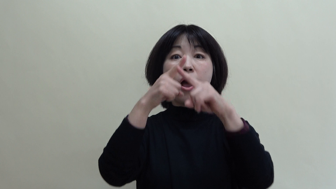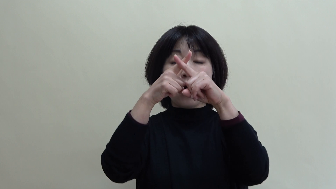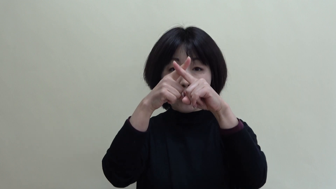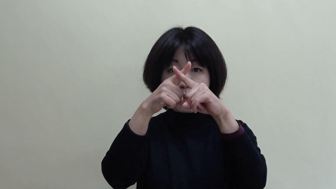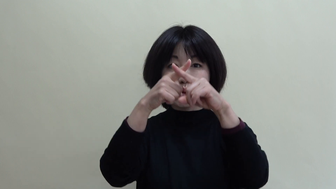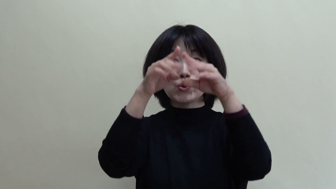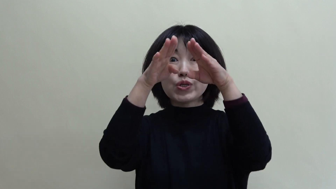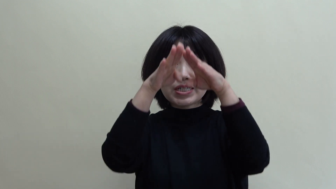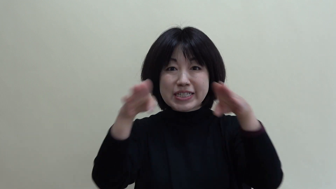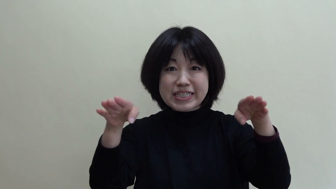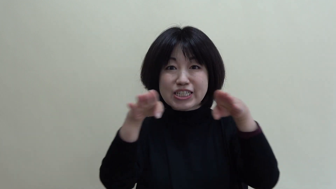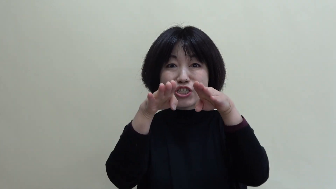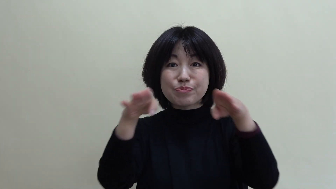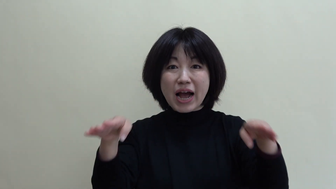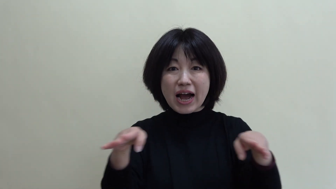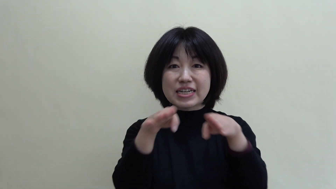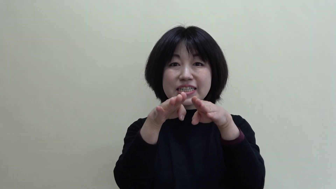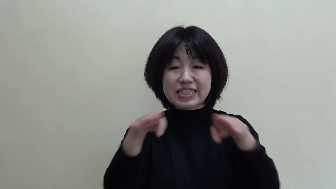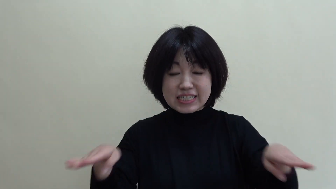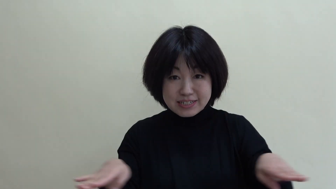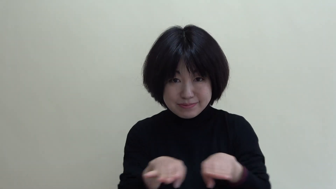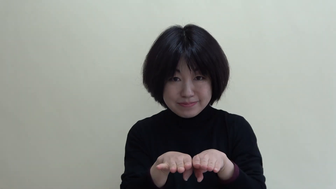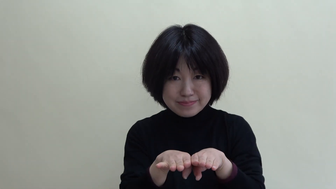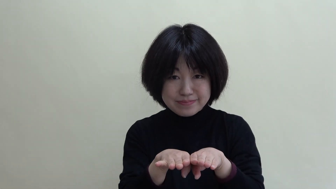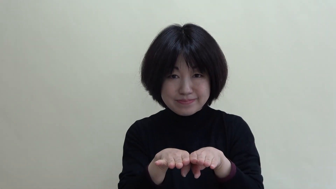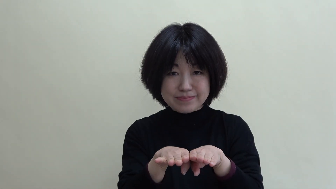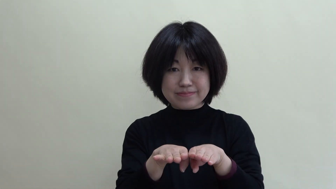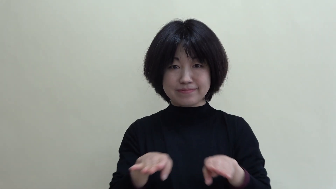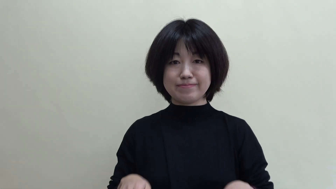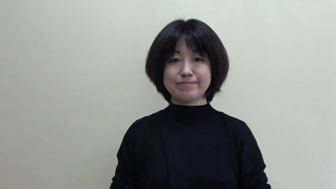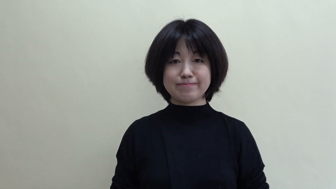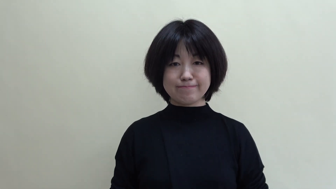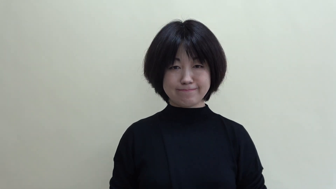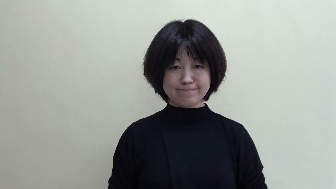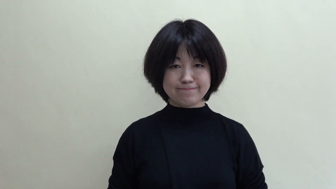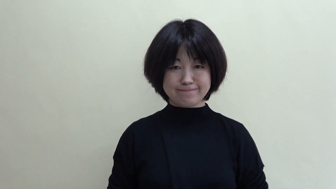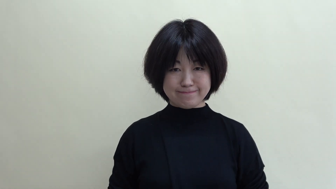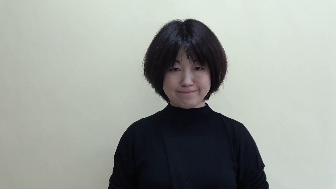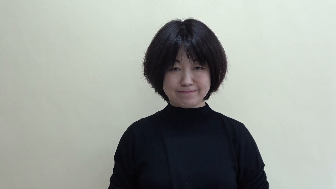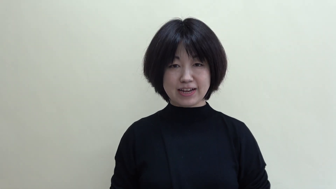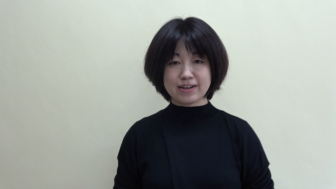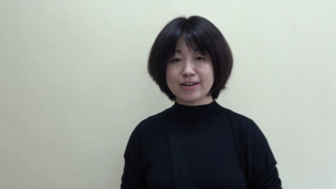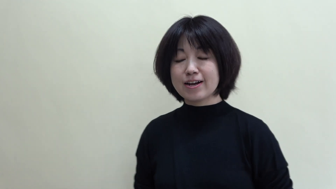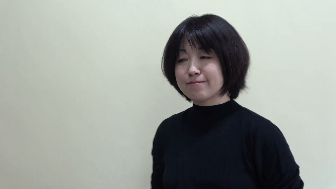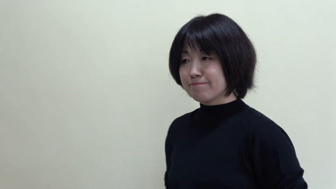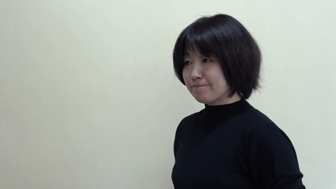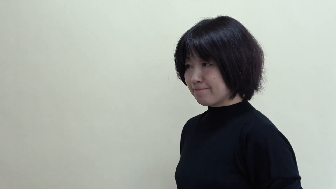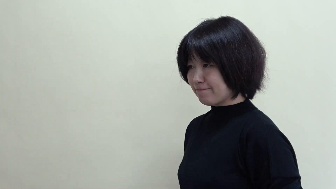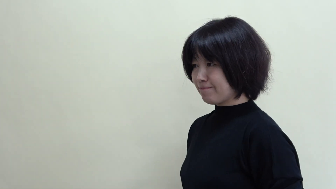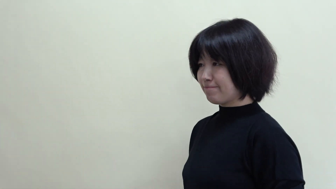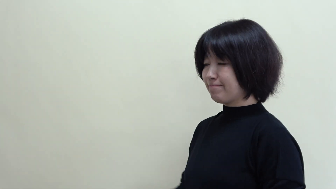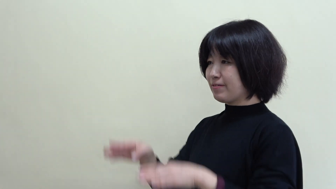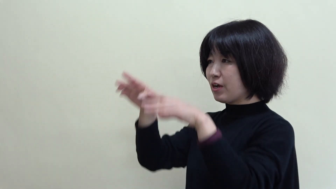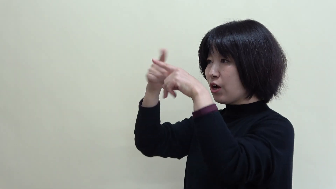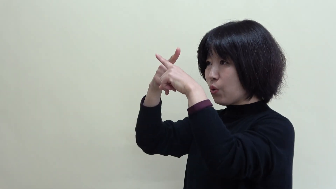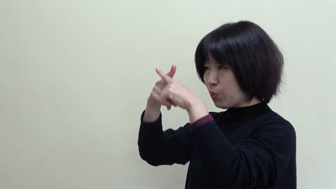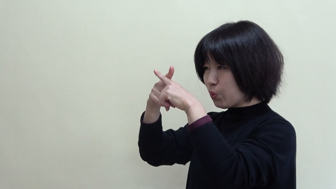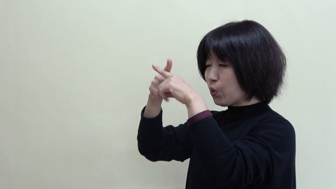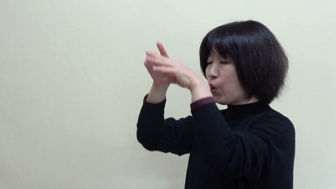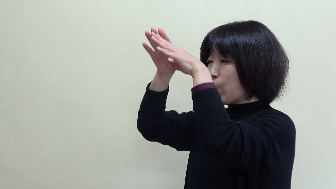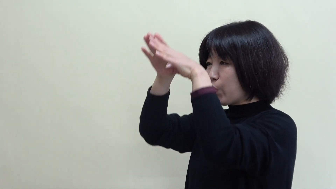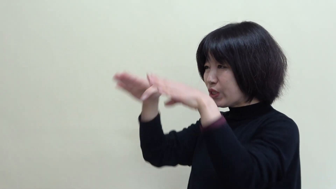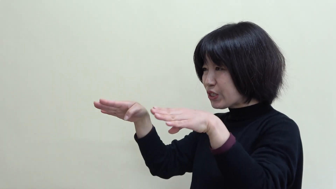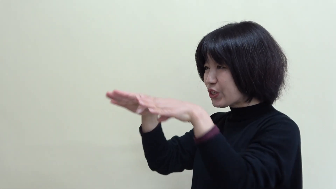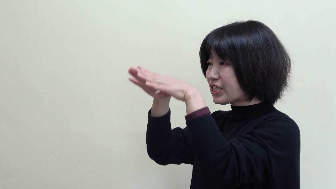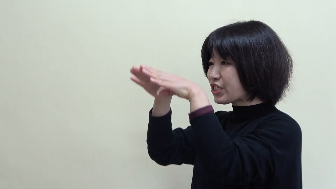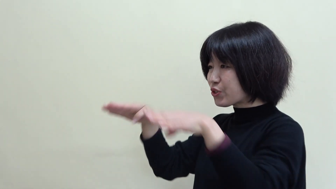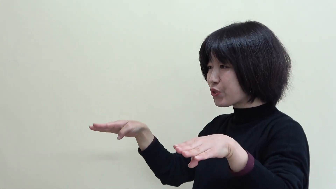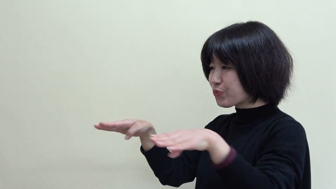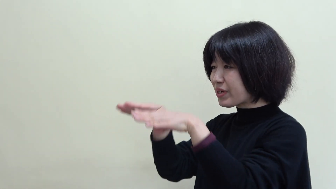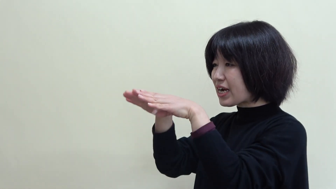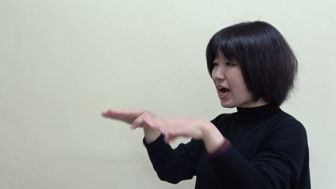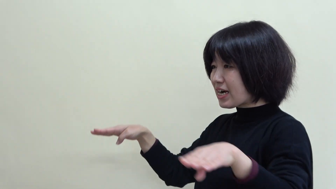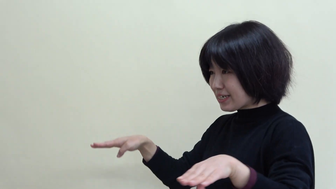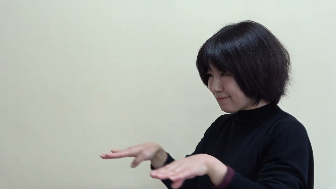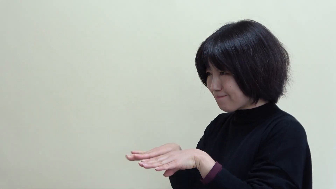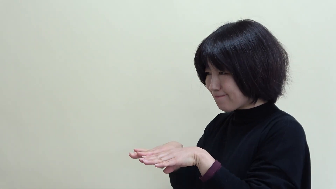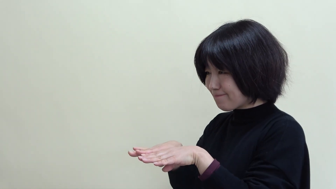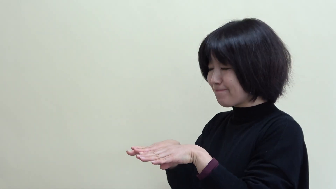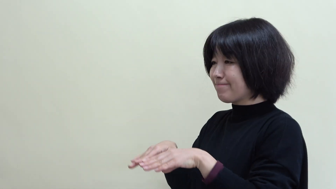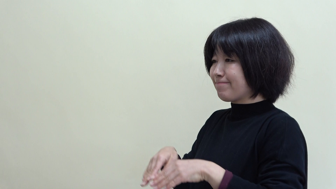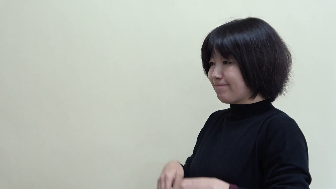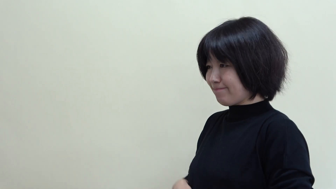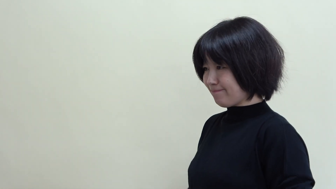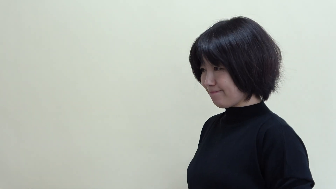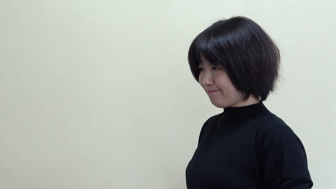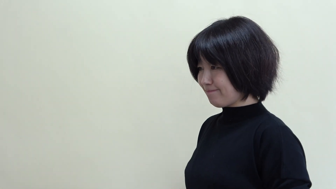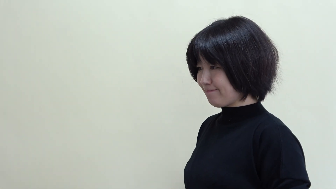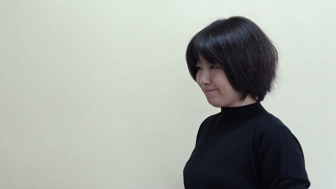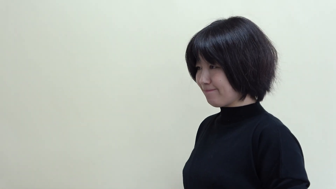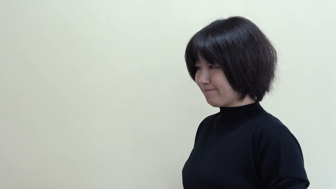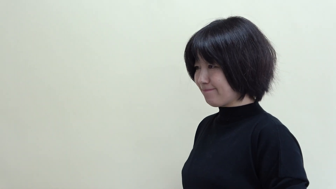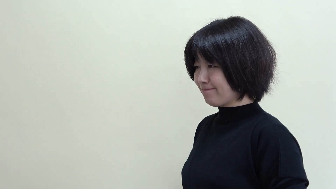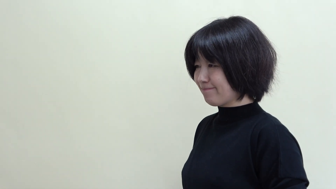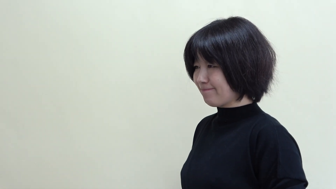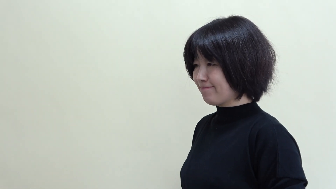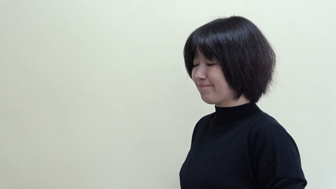クリスマス